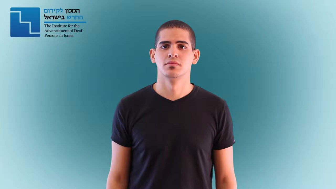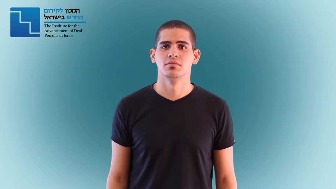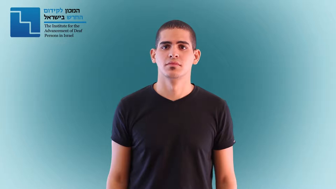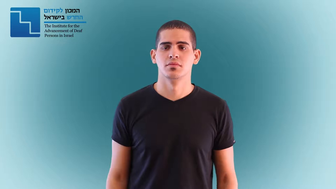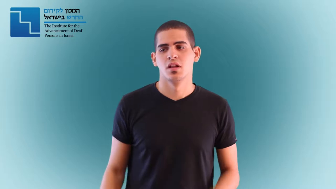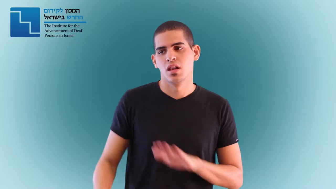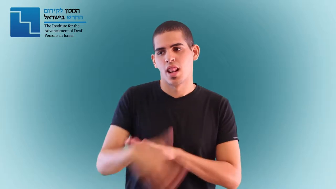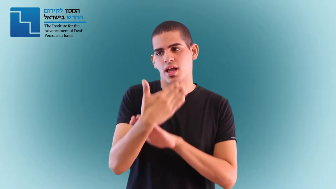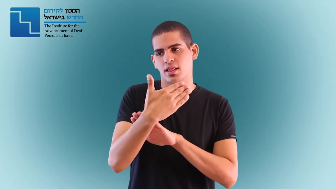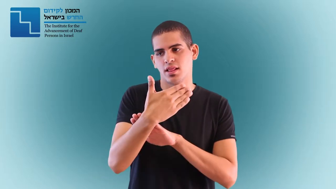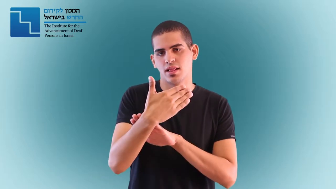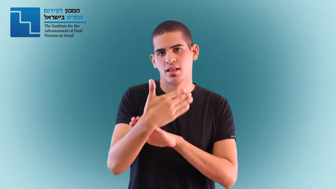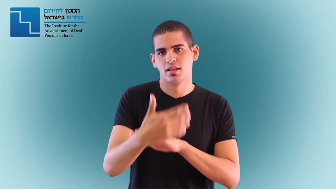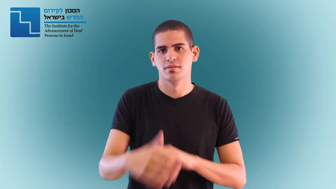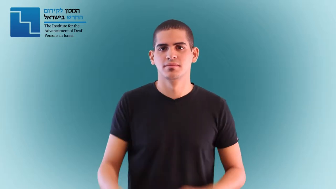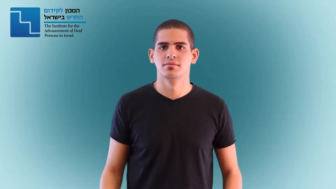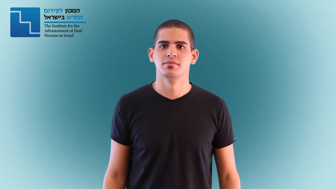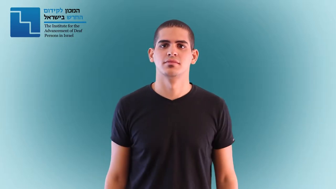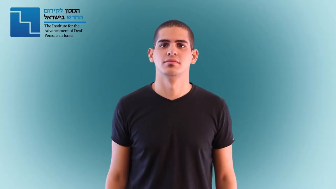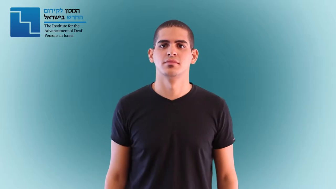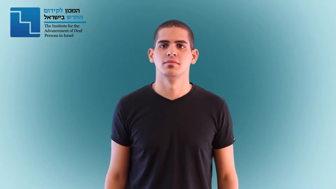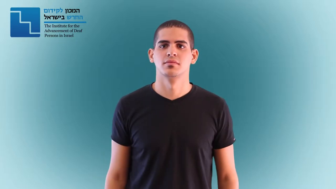ללכת